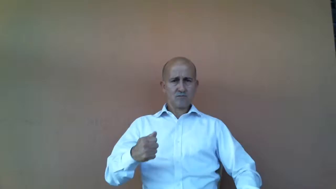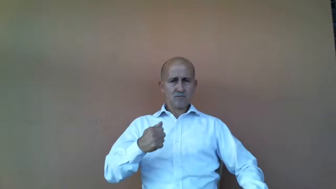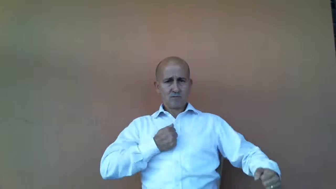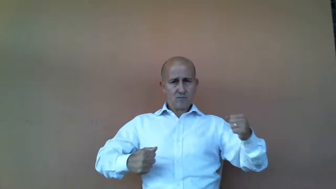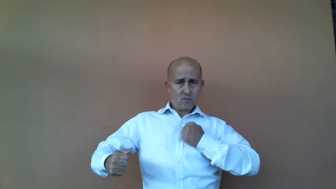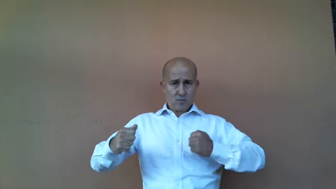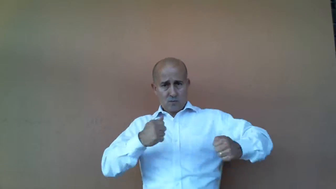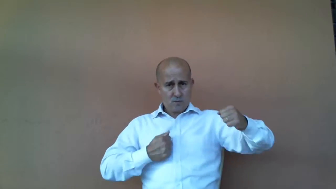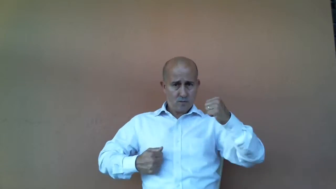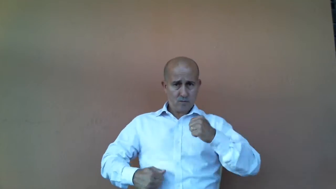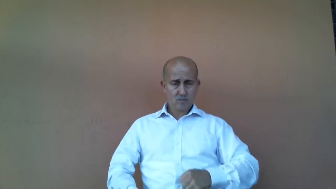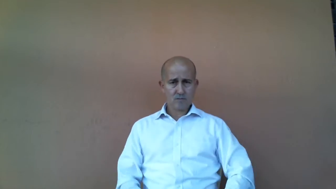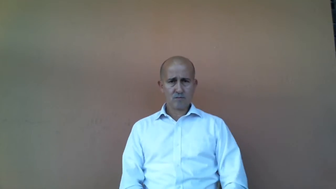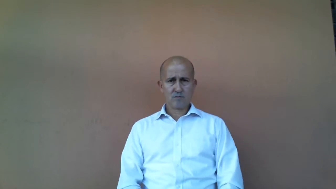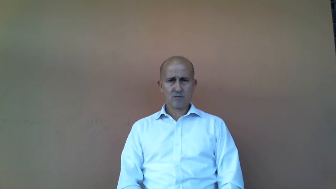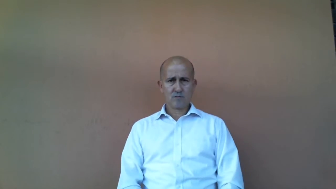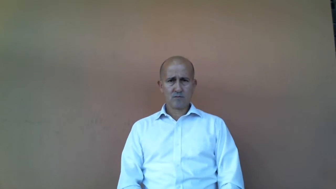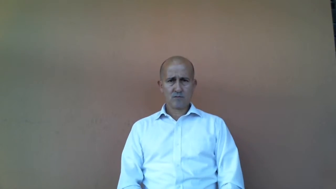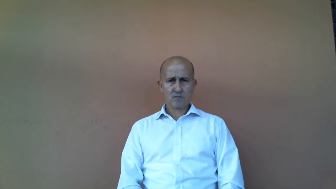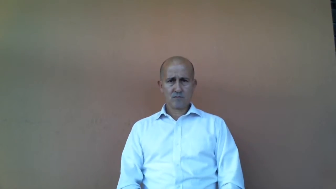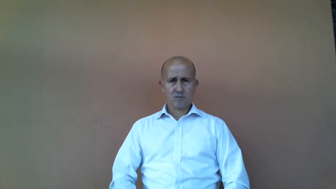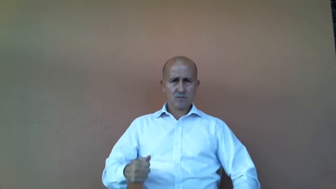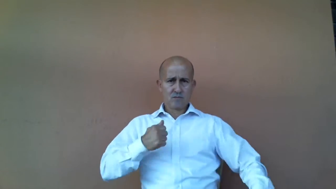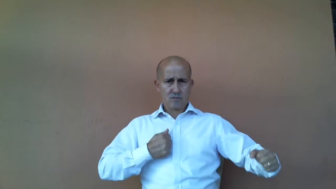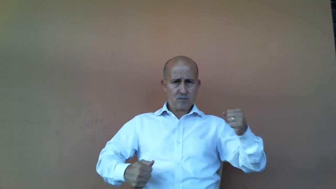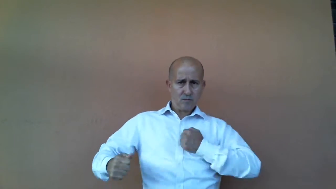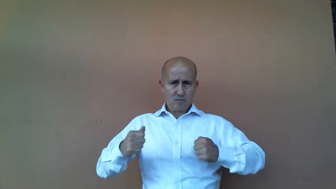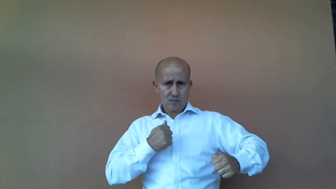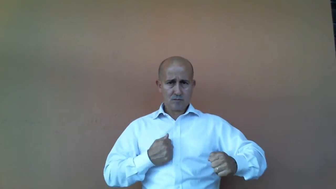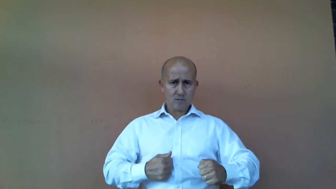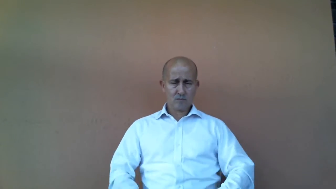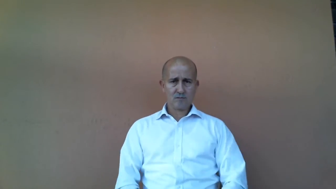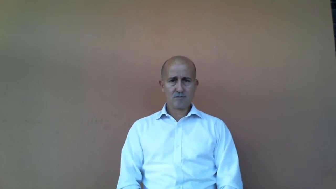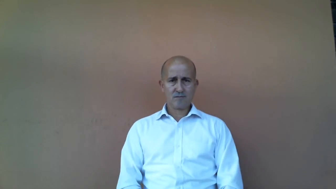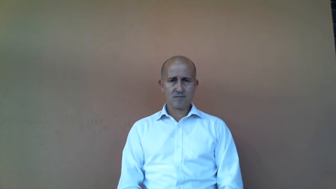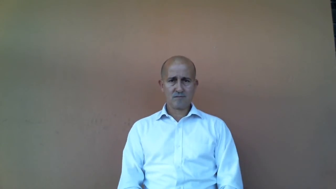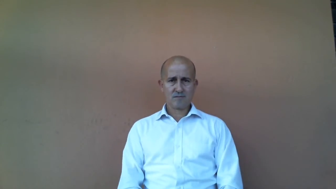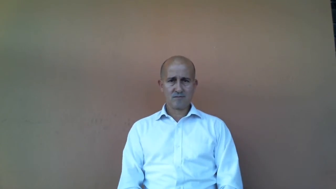gorila, orangután